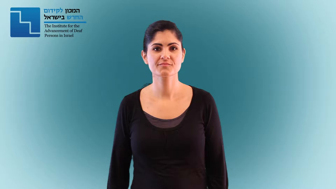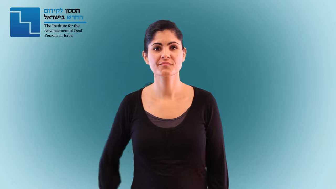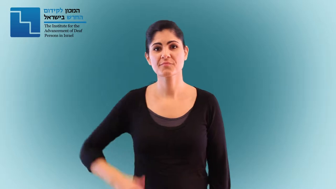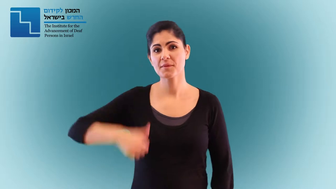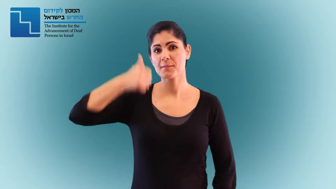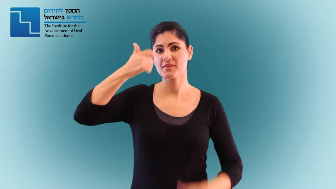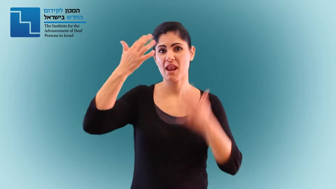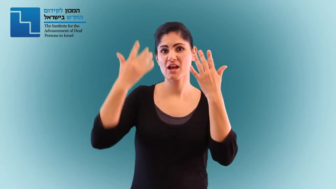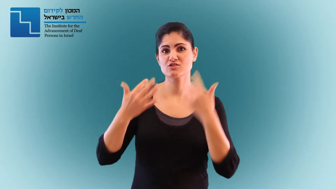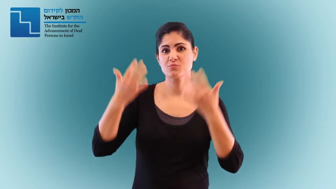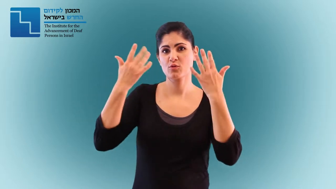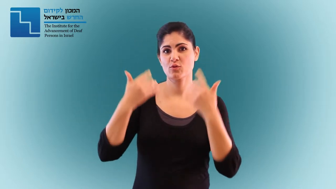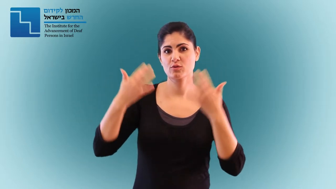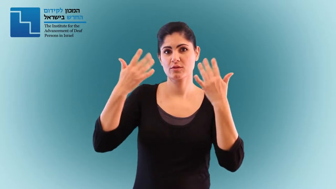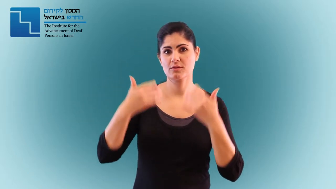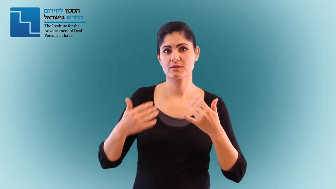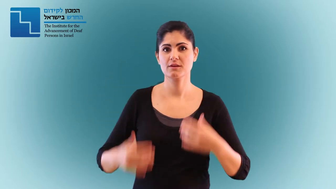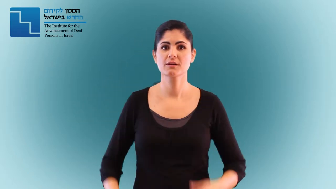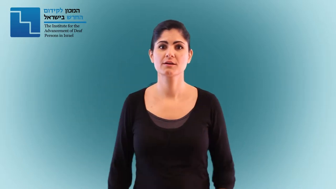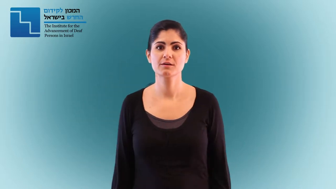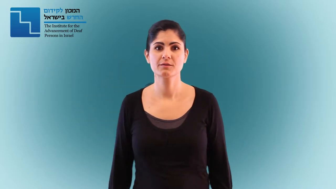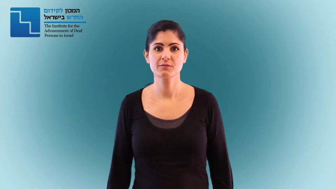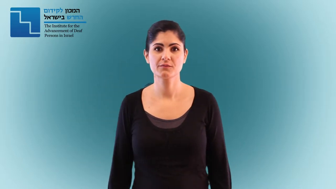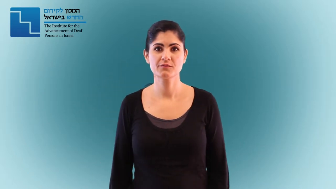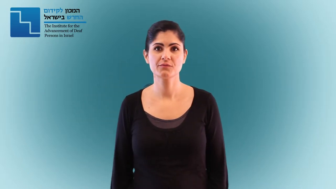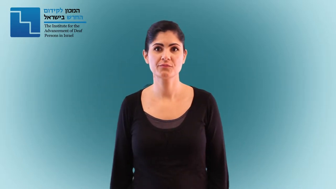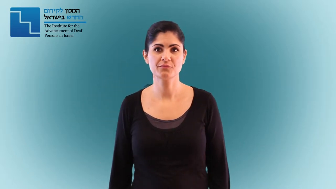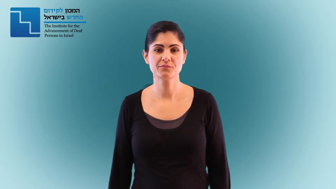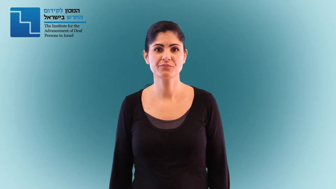מנהל חשבונות